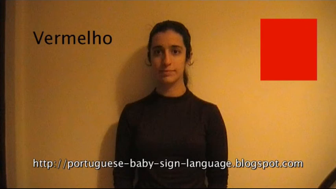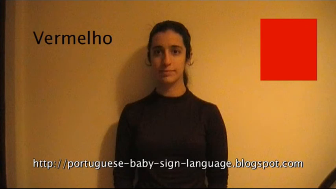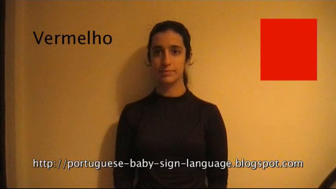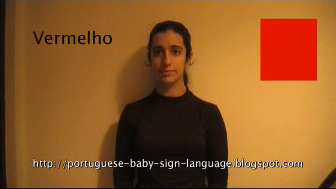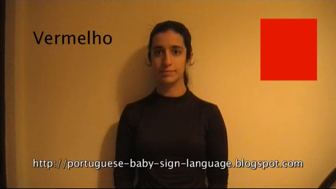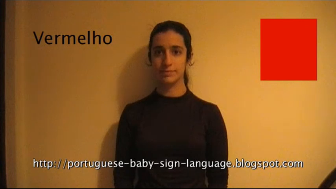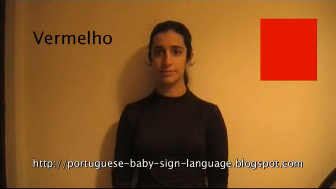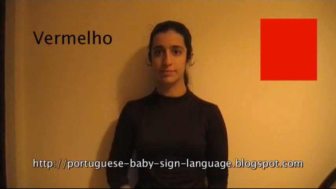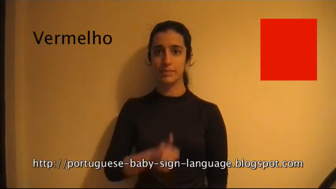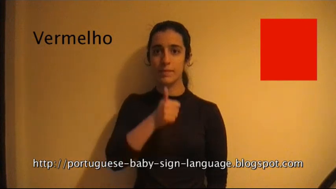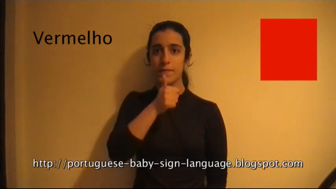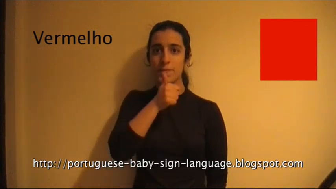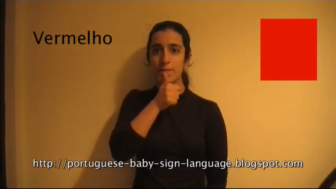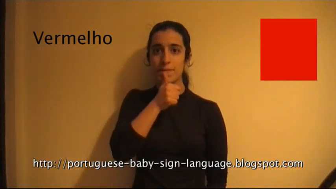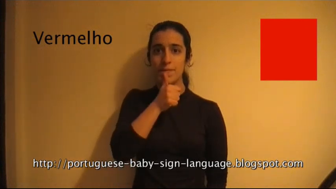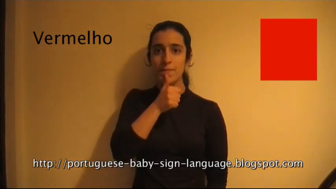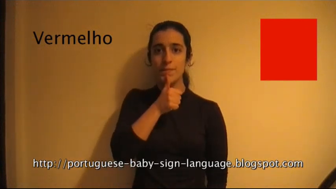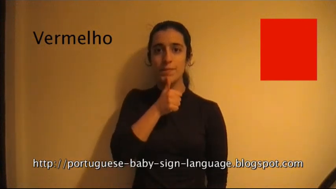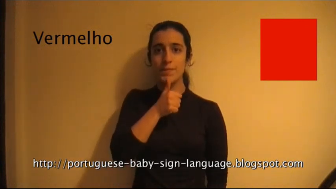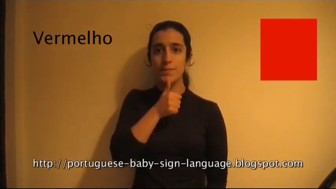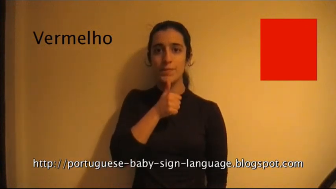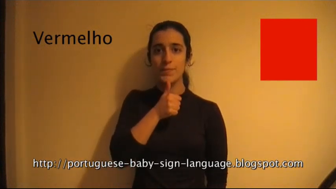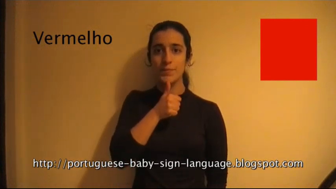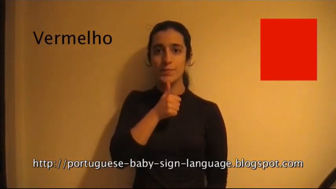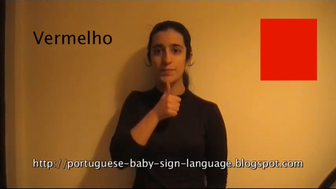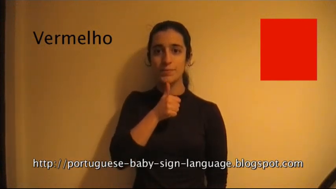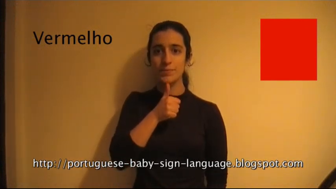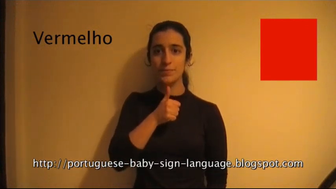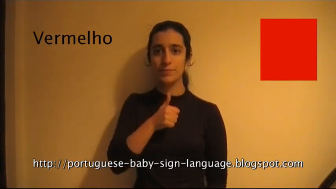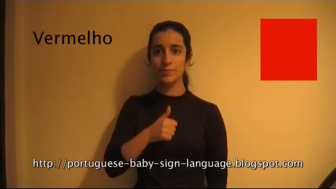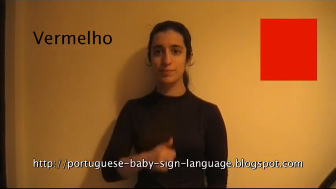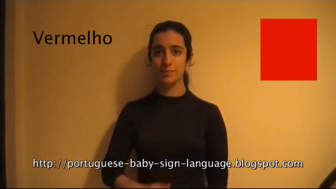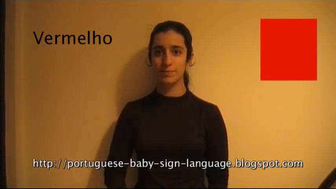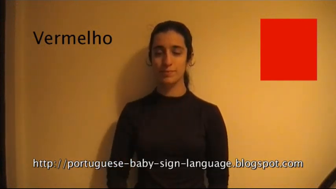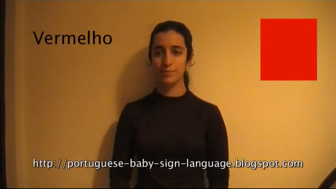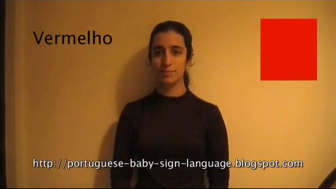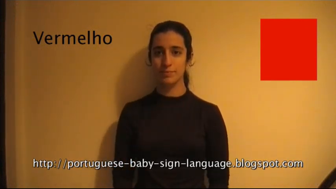vermelho